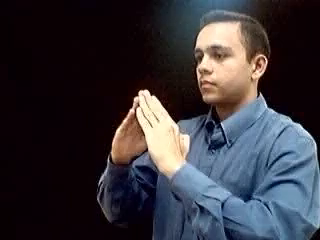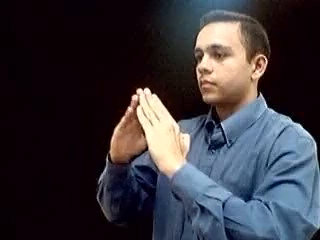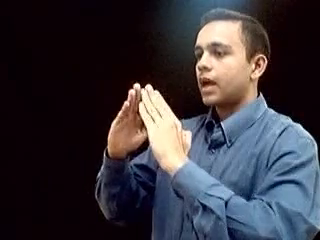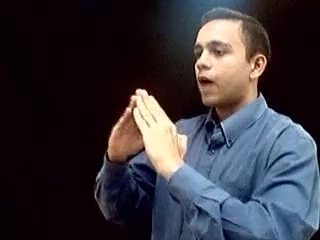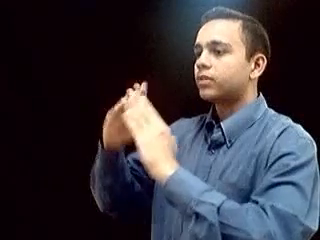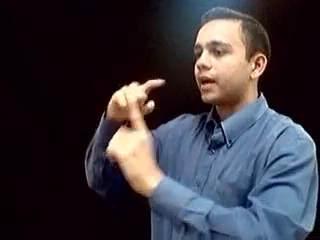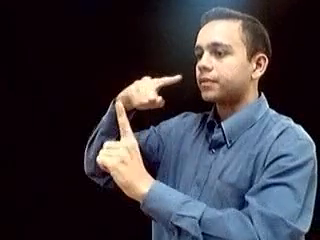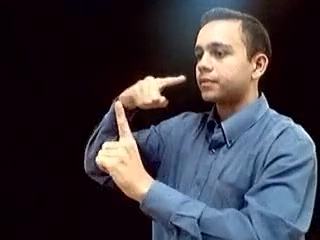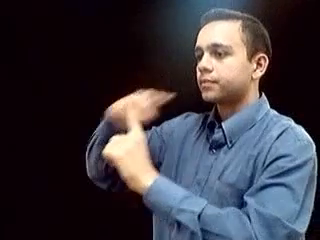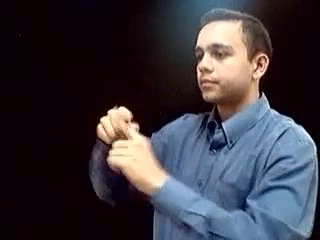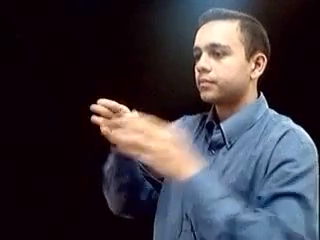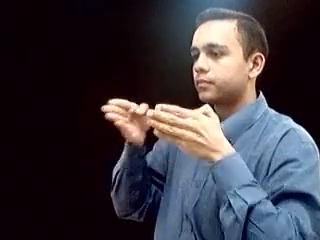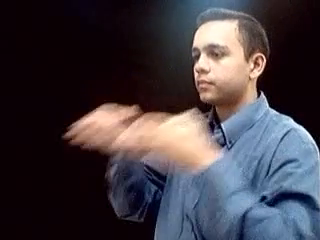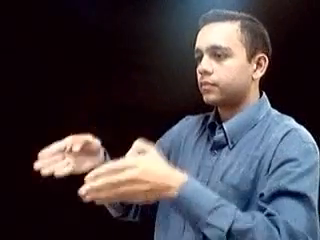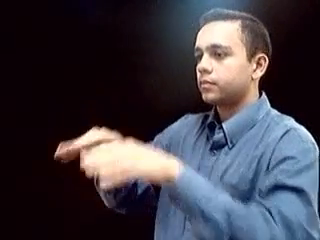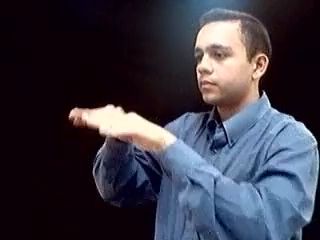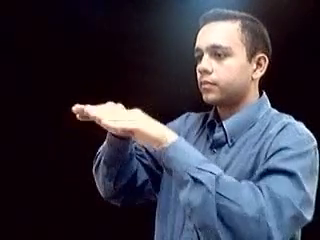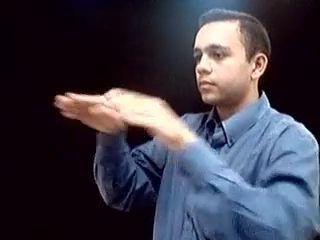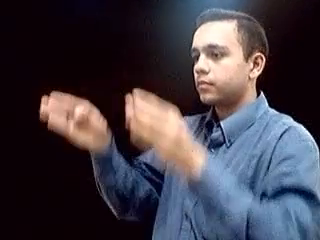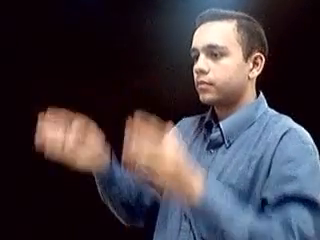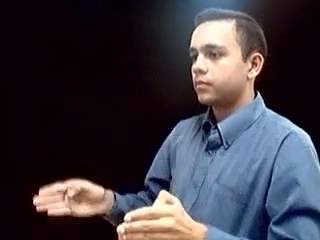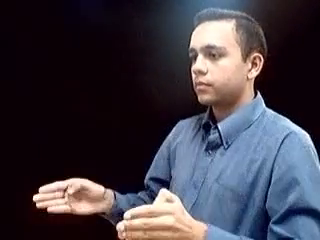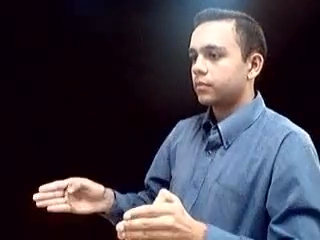altar